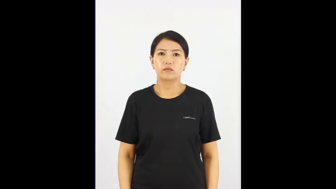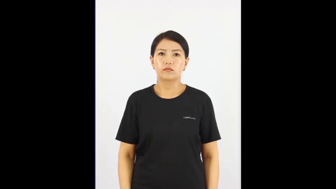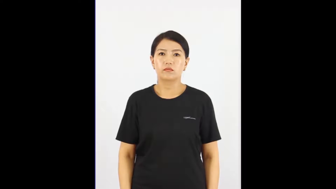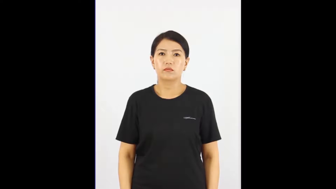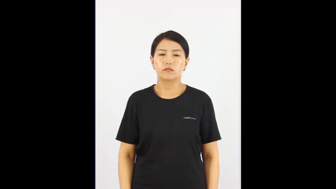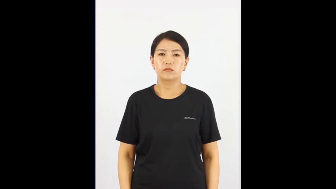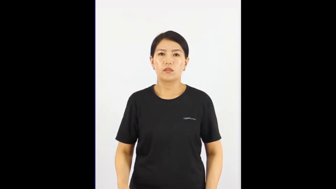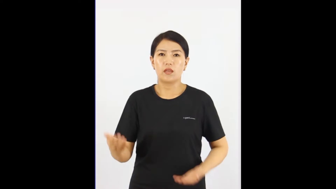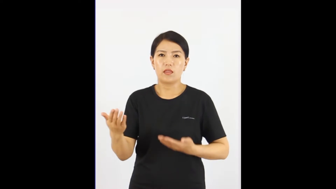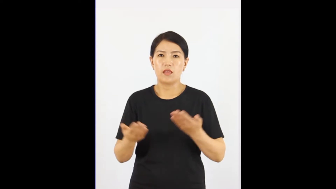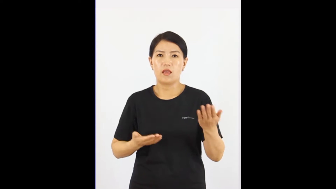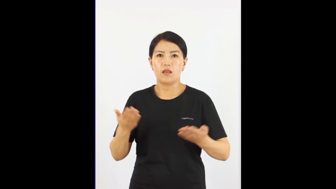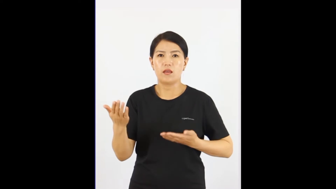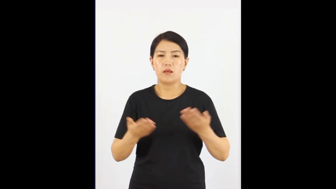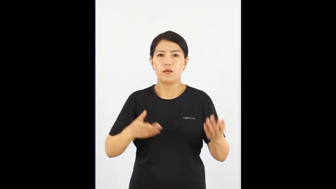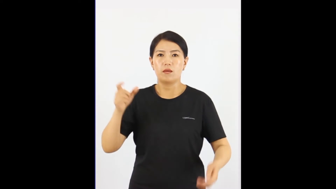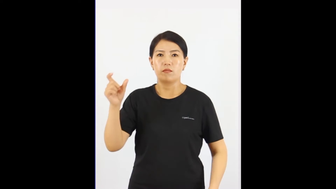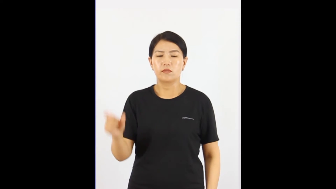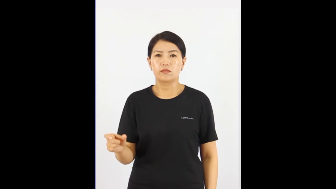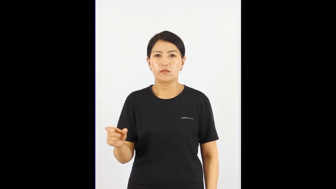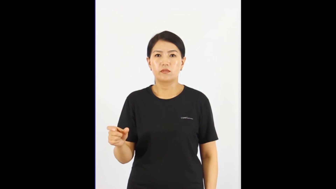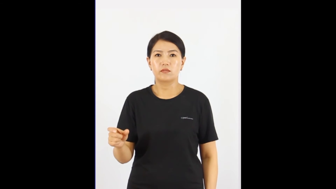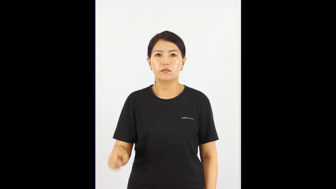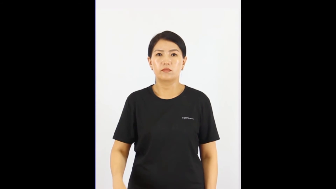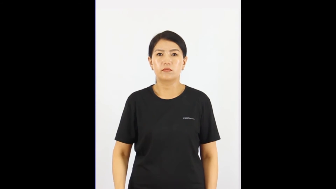Наймаачин